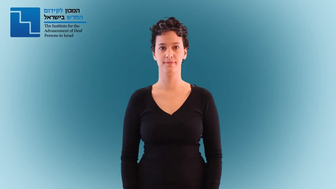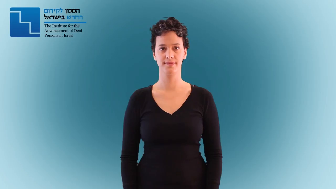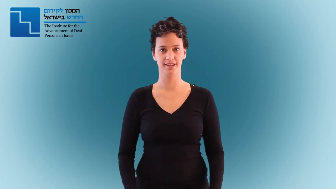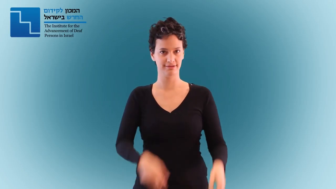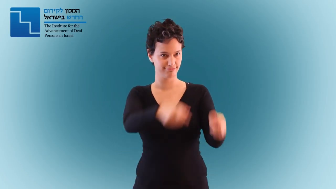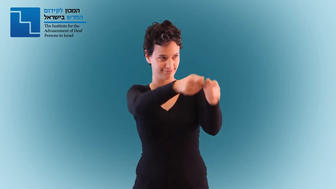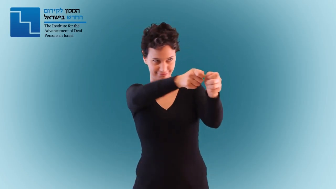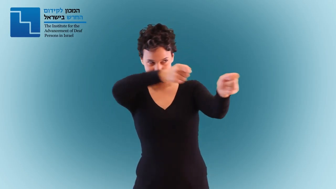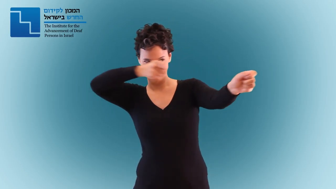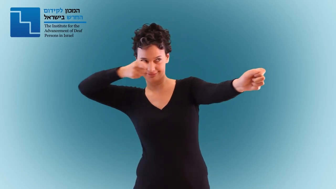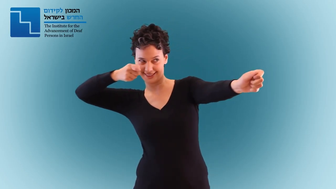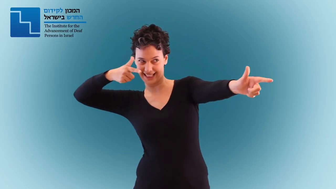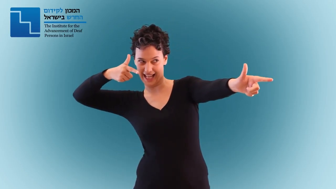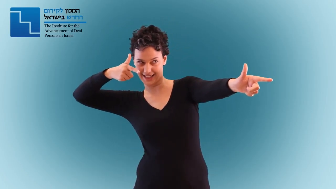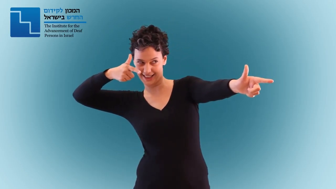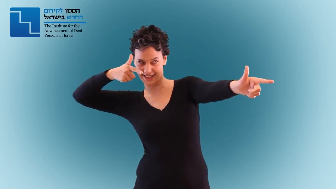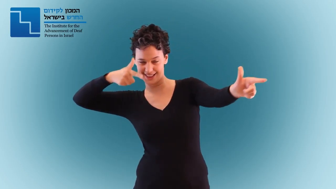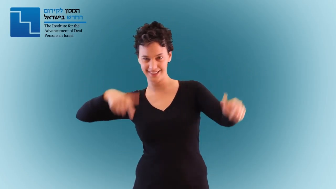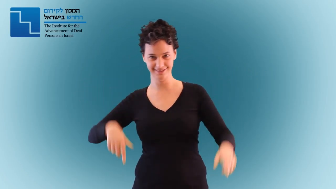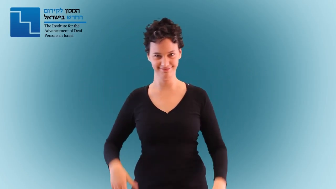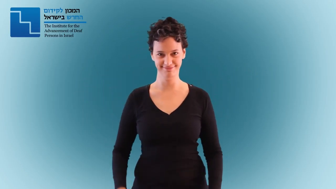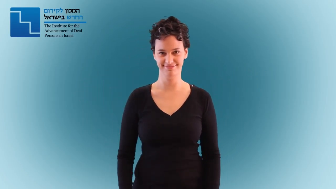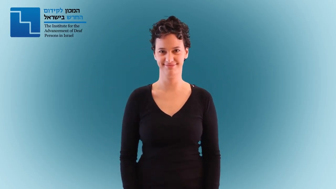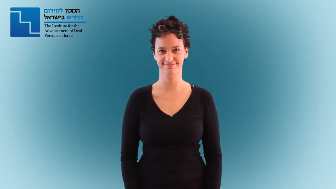צייד